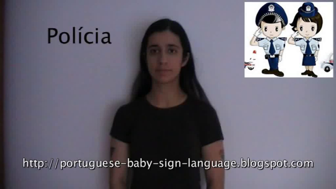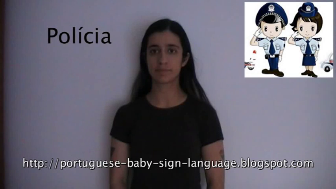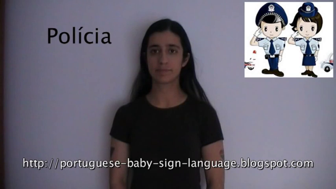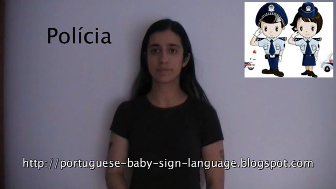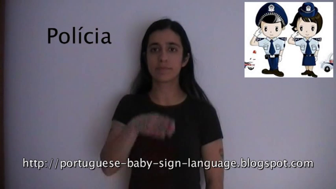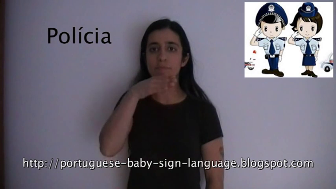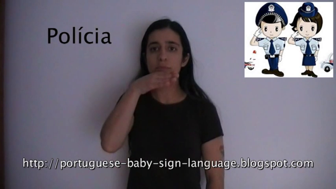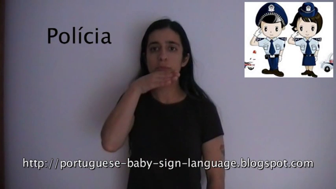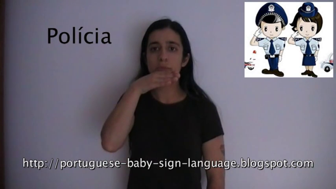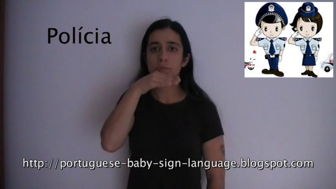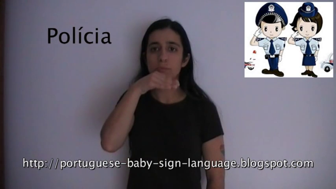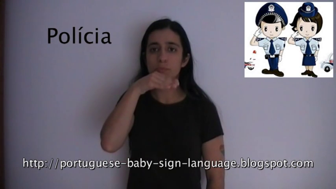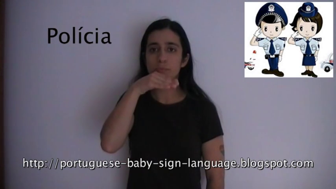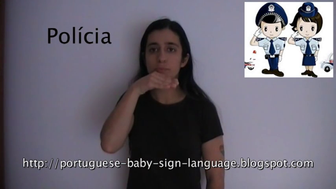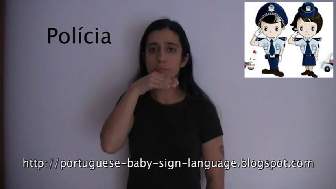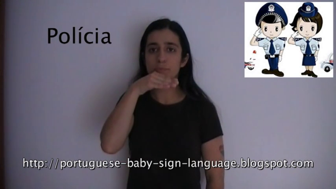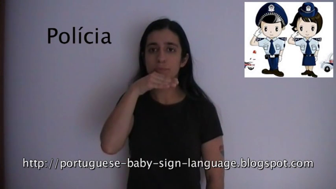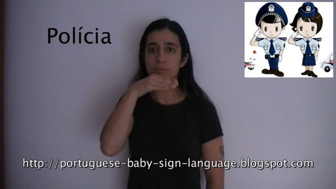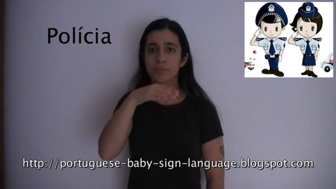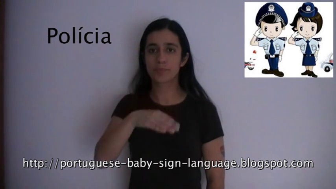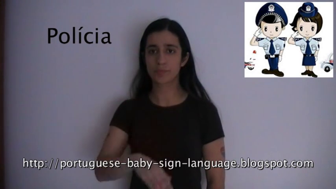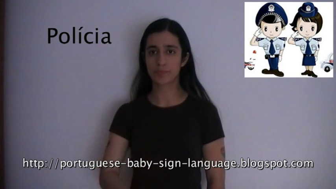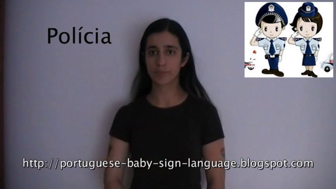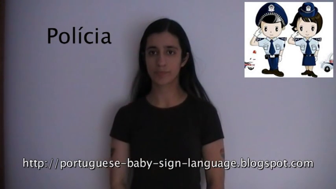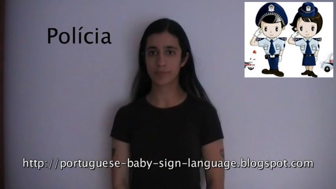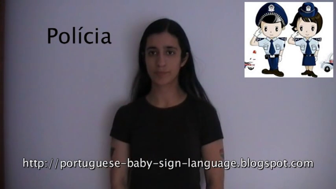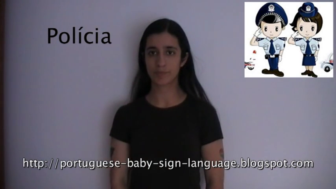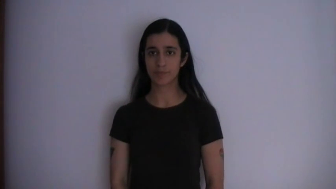polícia